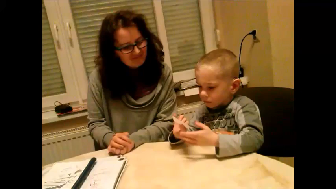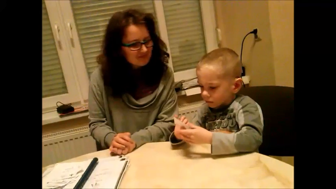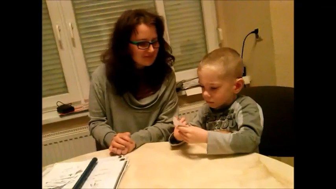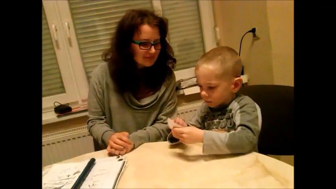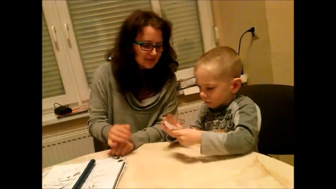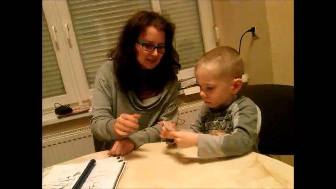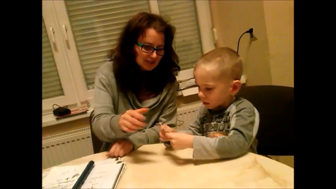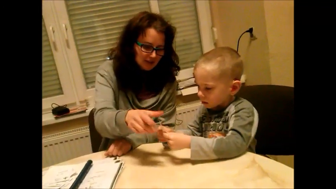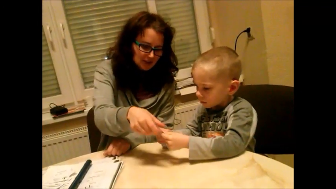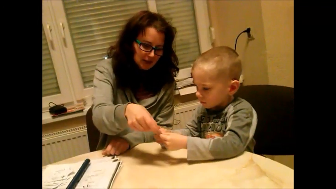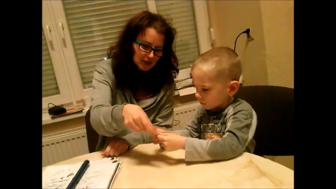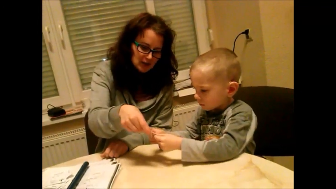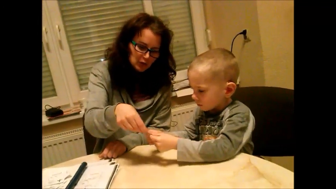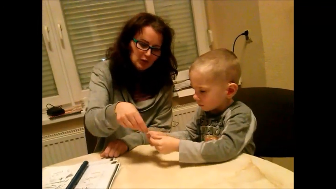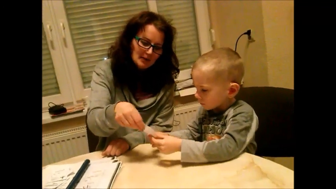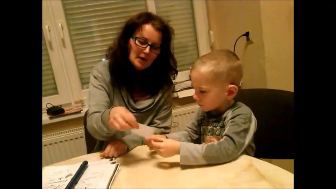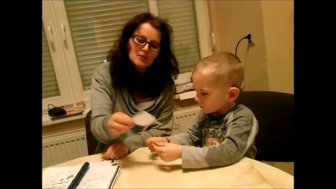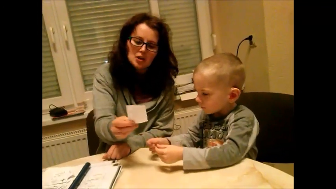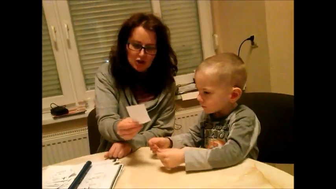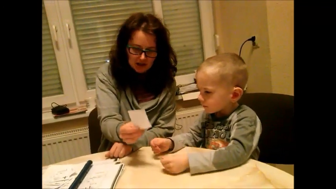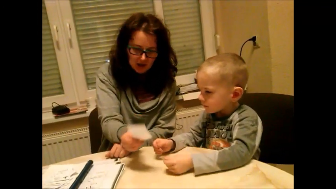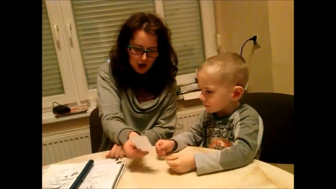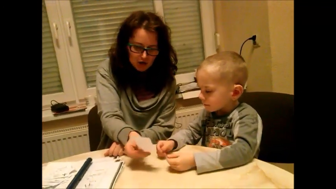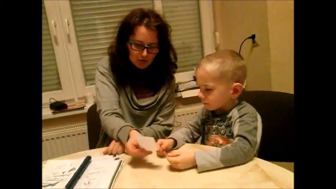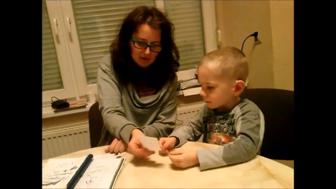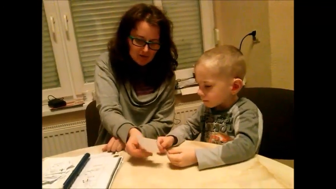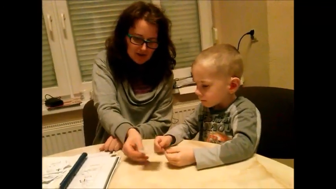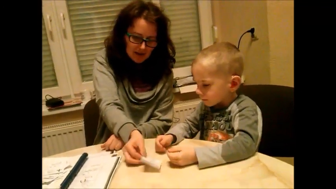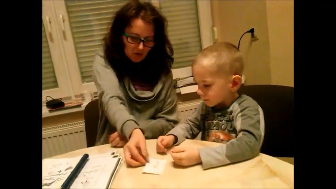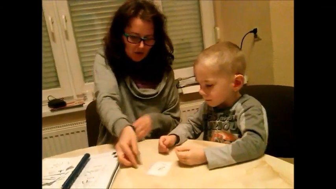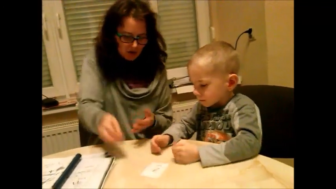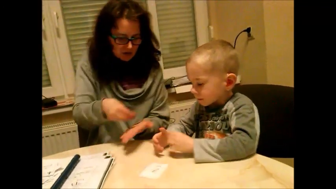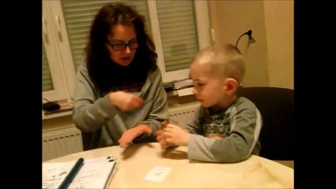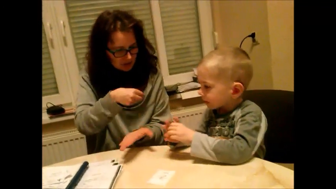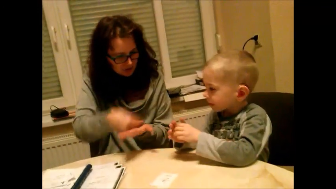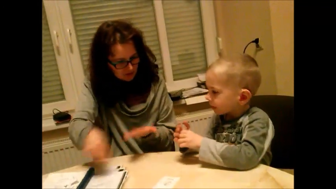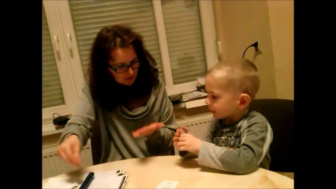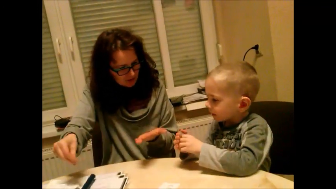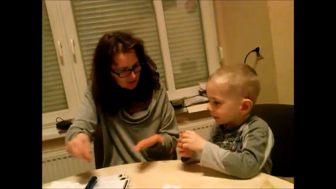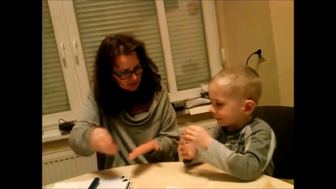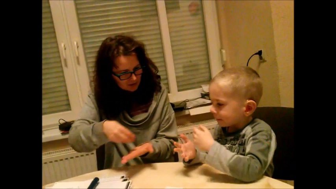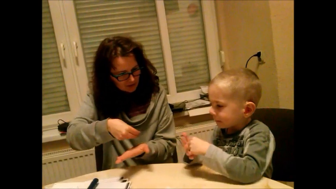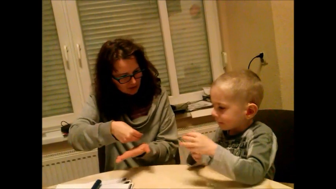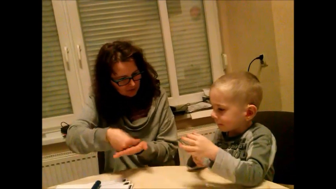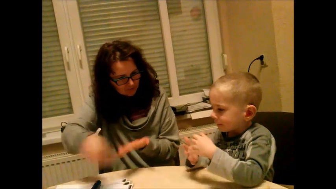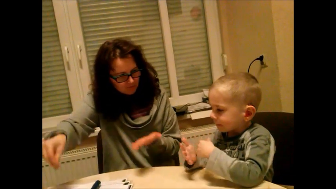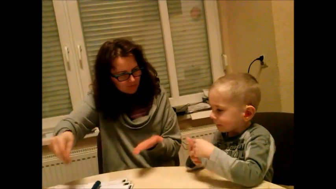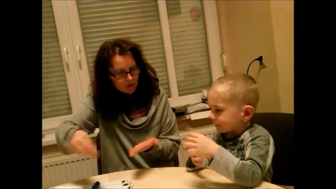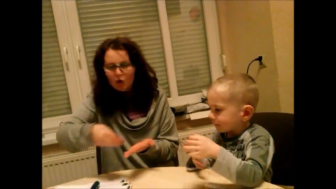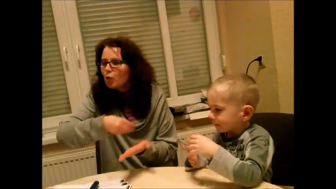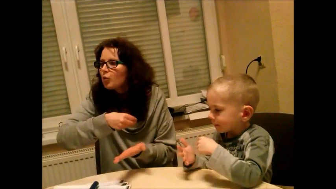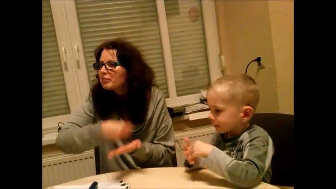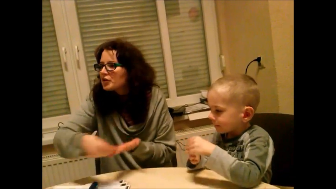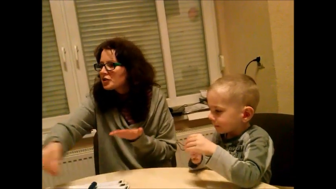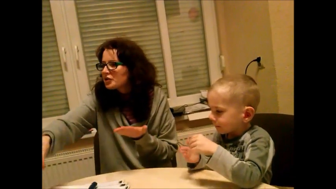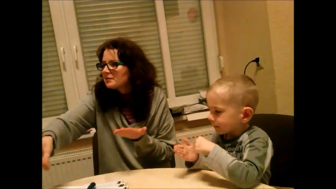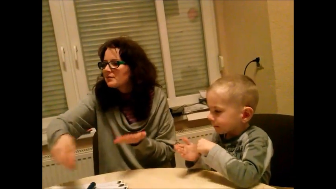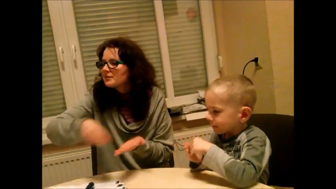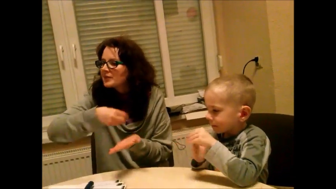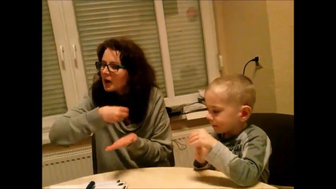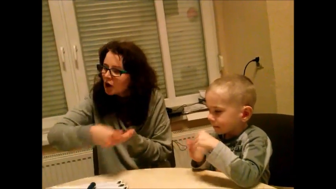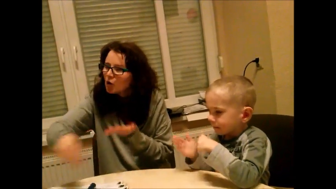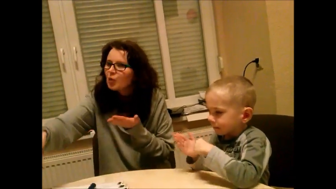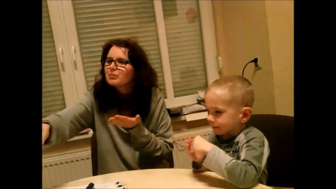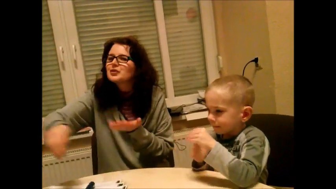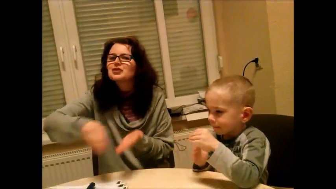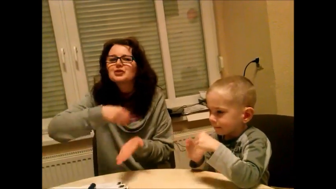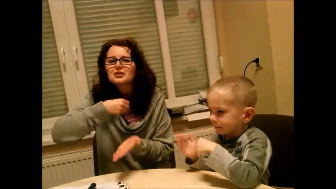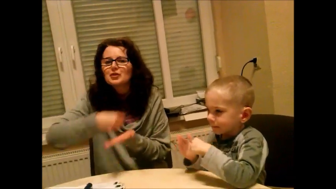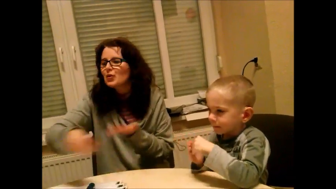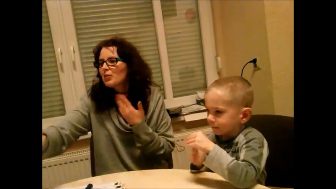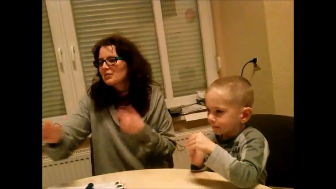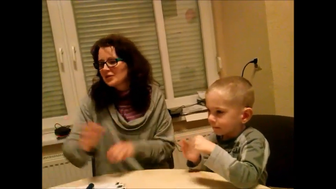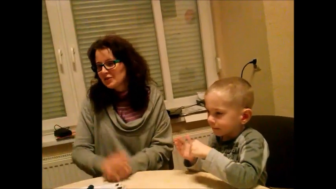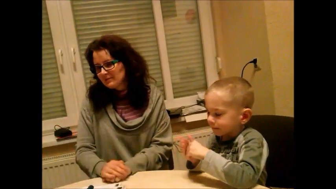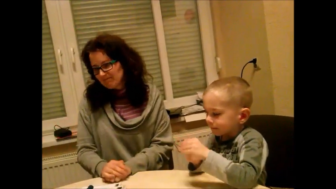kupić